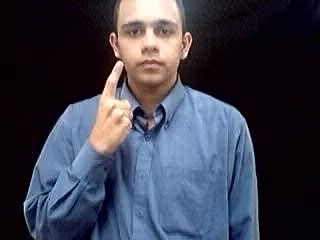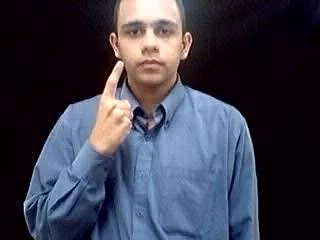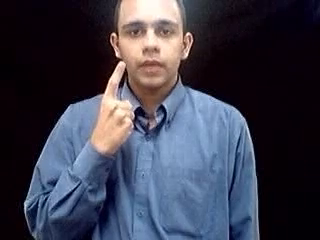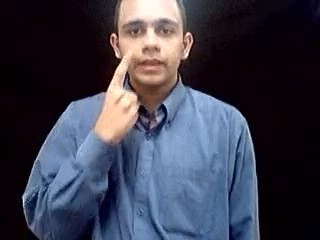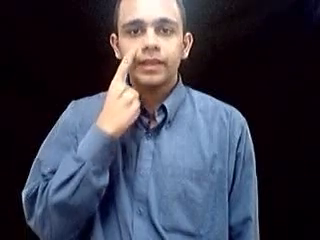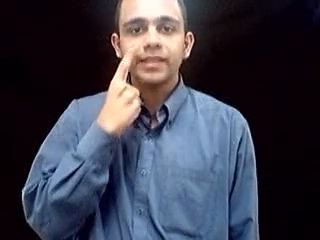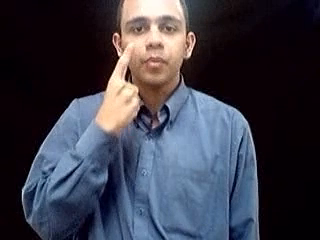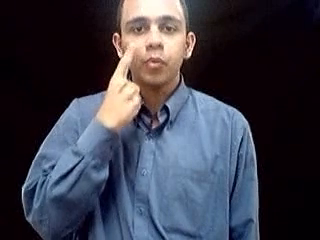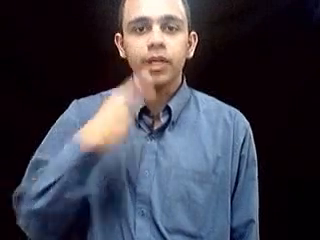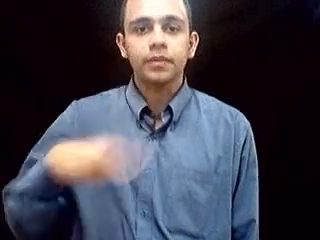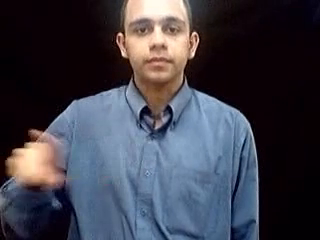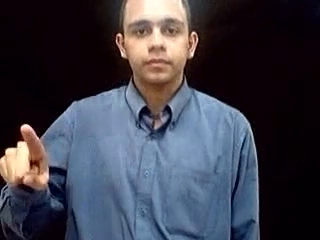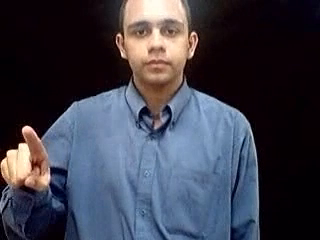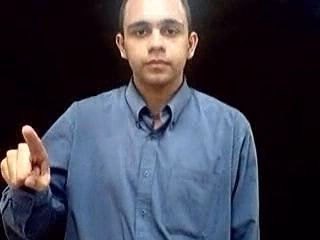testemunha